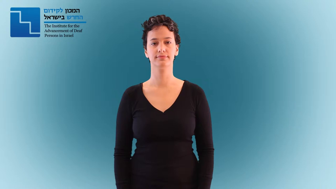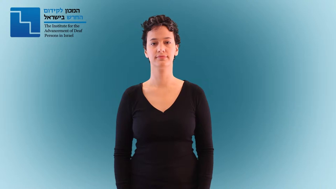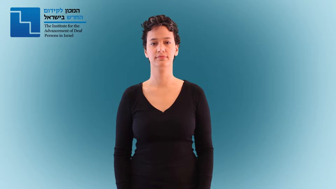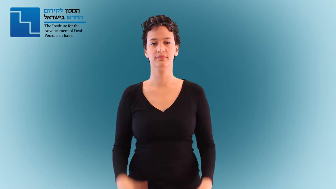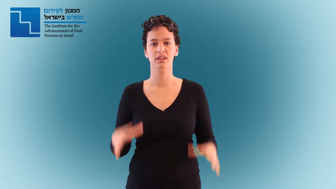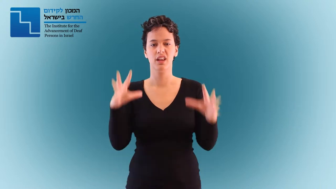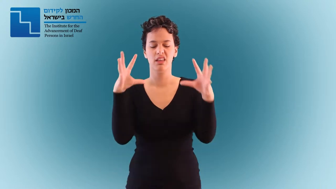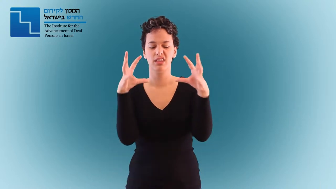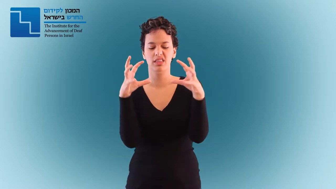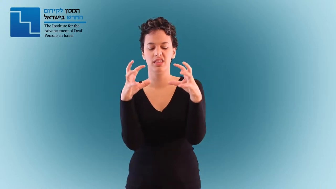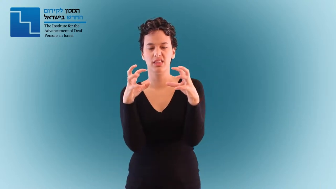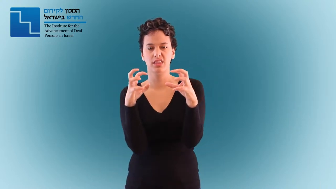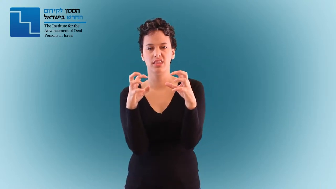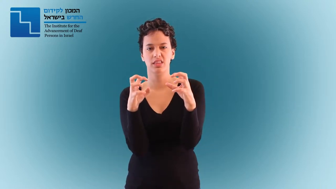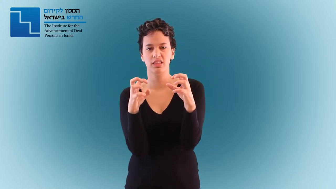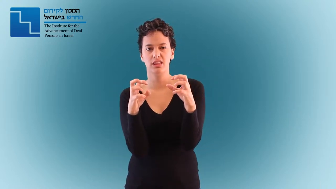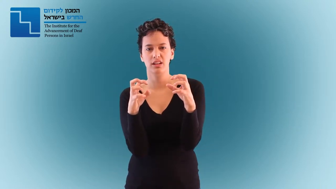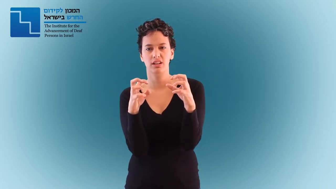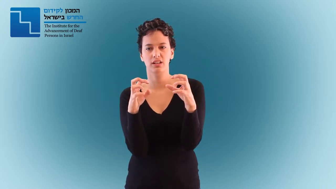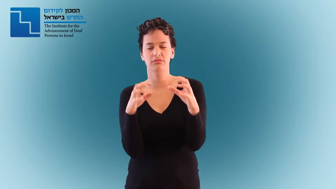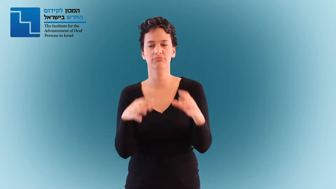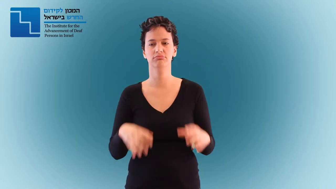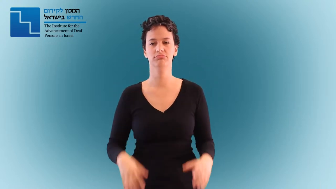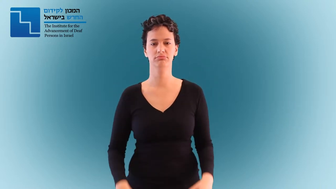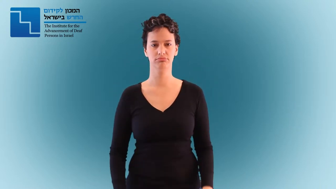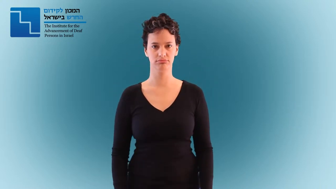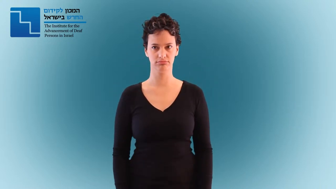מקומט